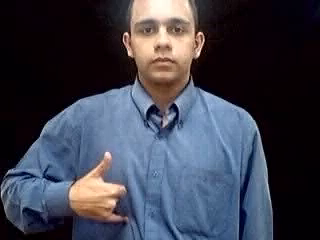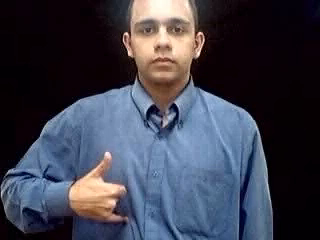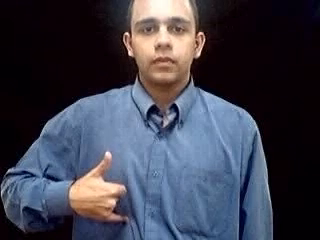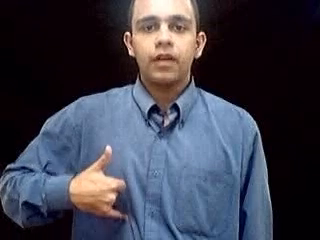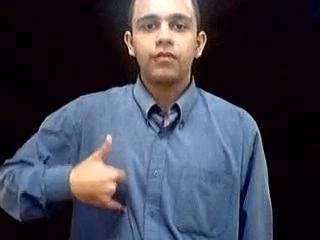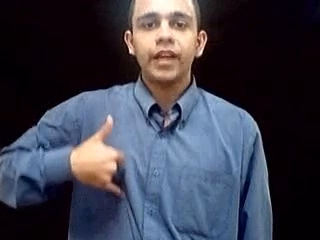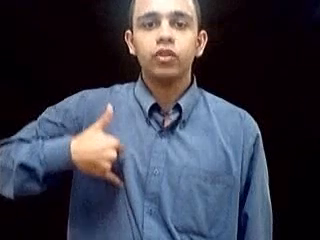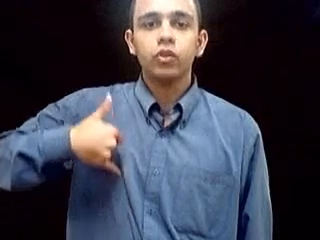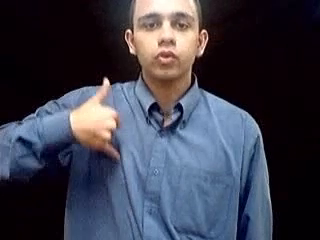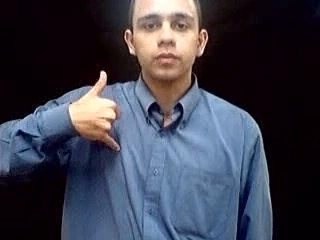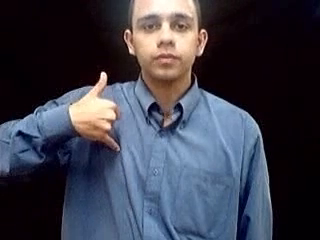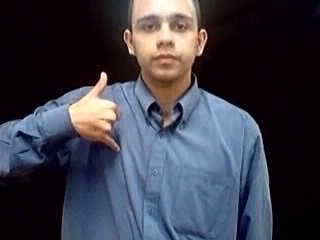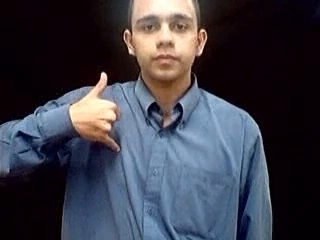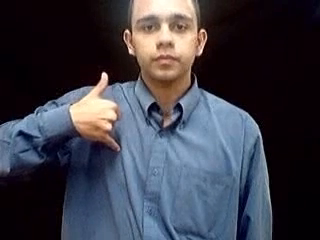vaidoso